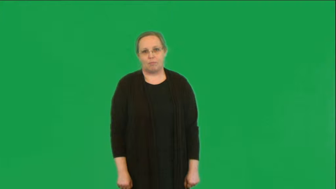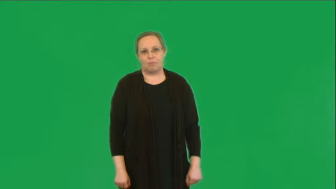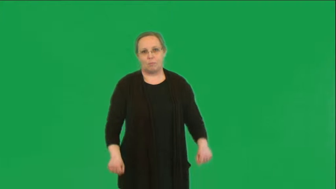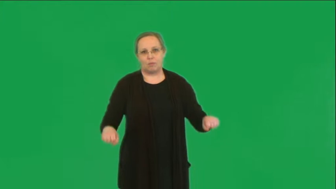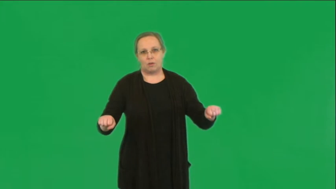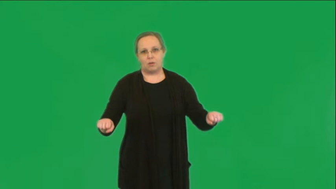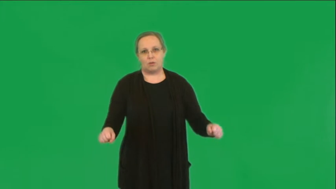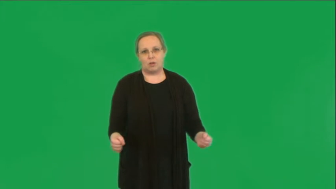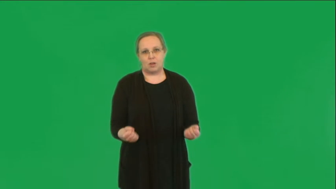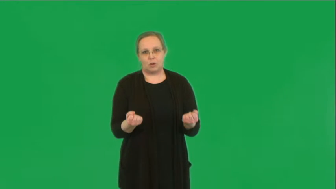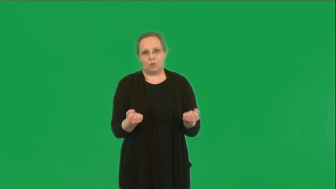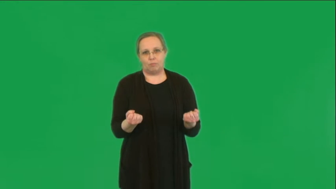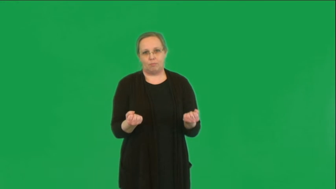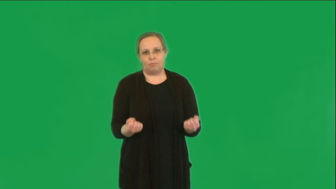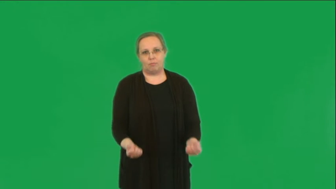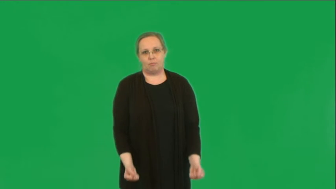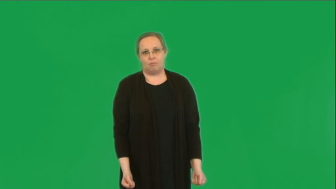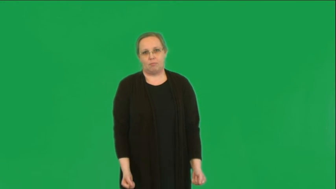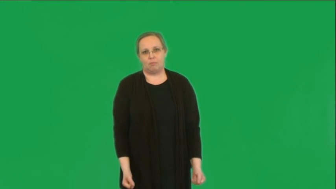zginać